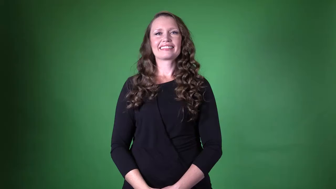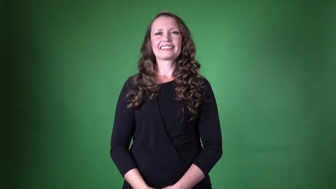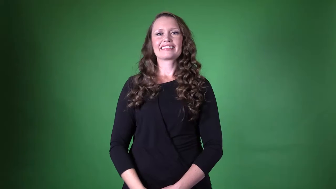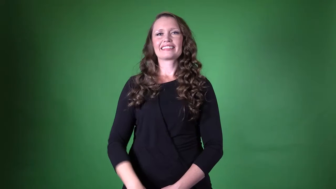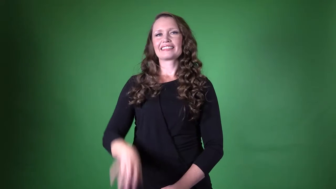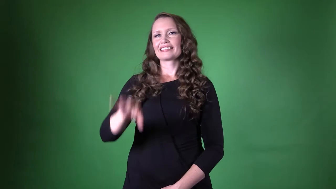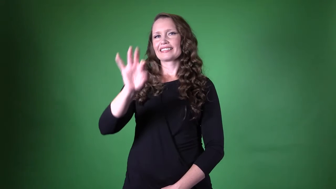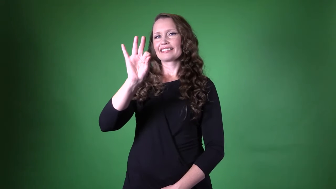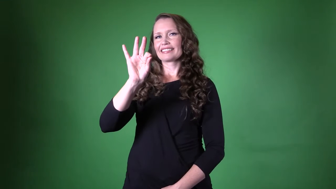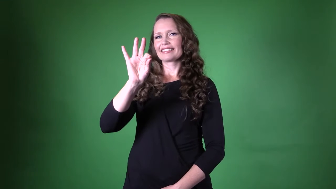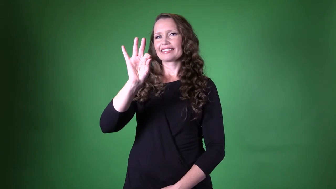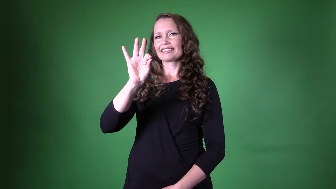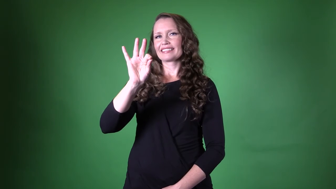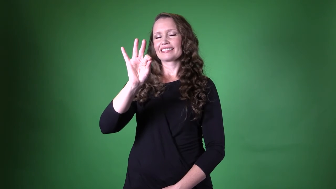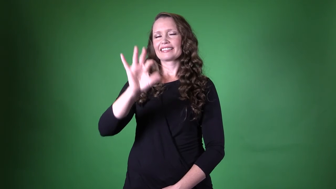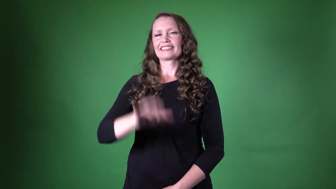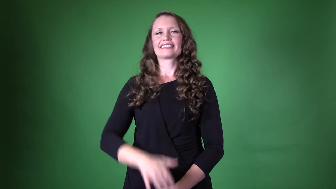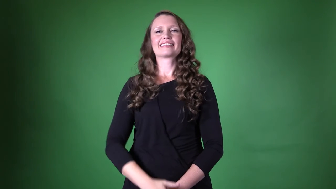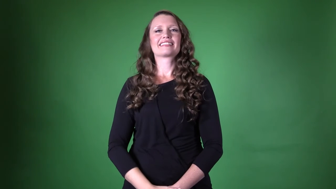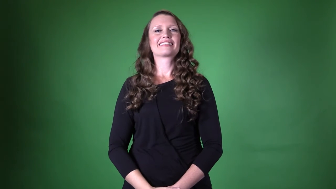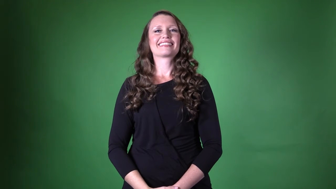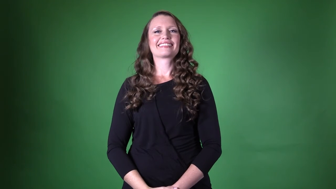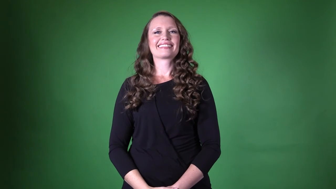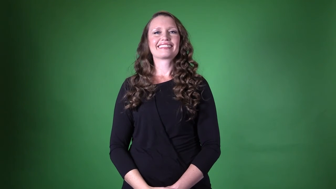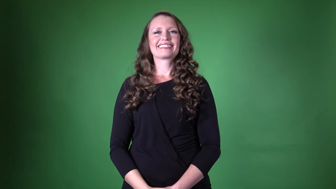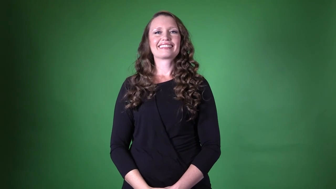9